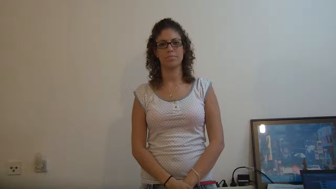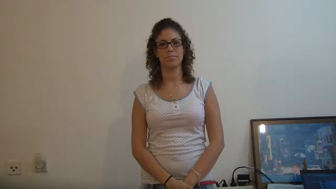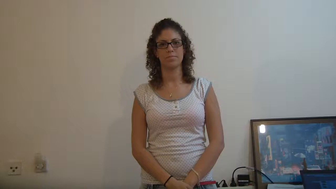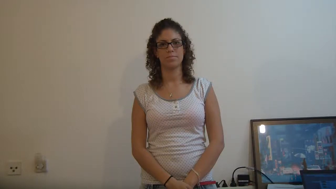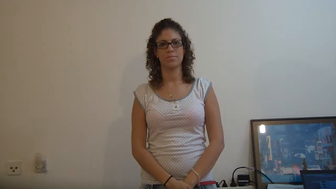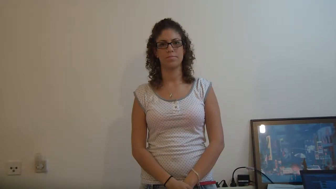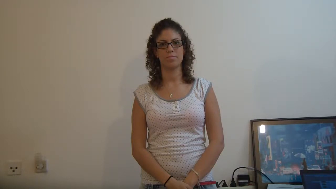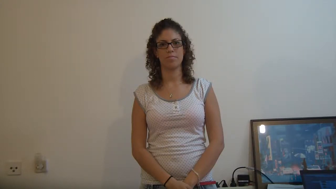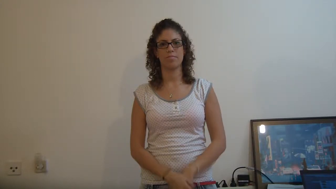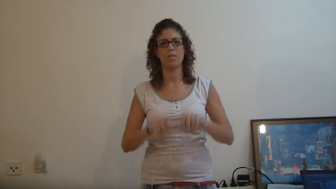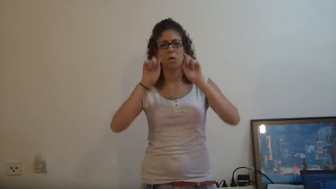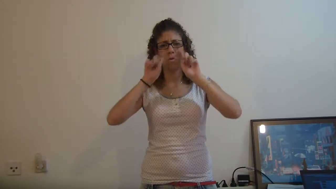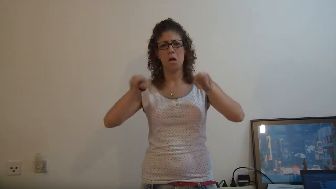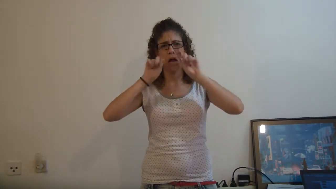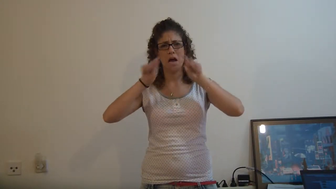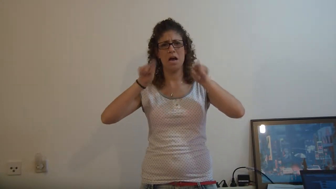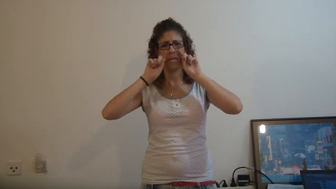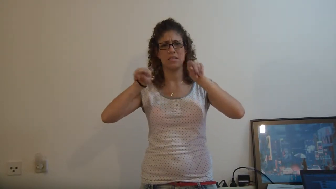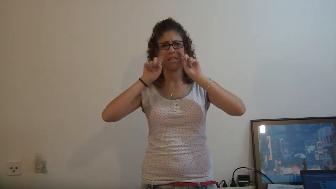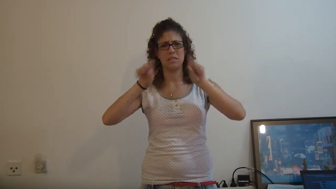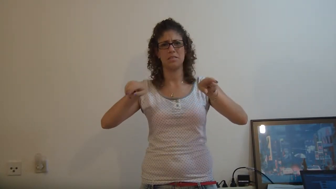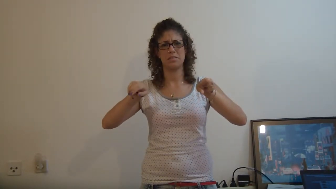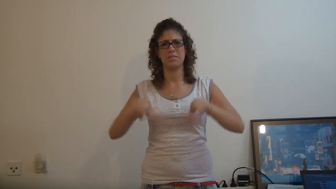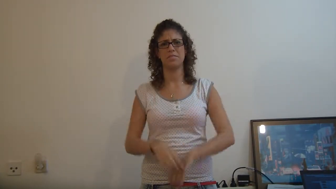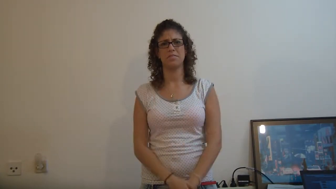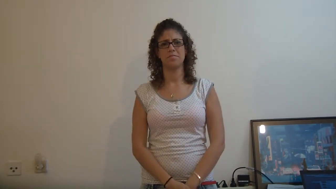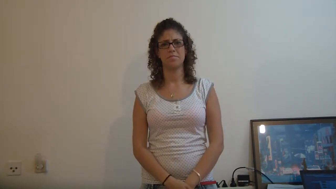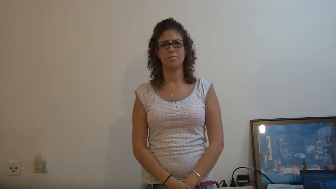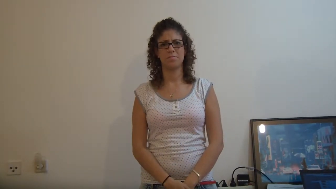לבכות